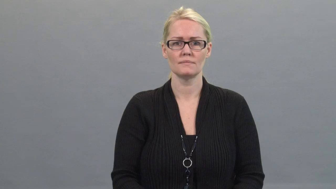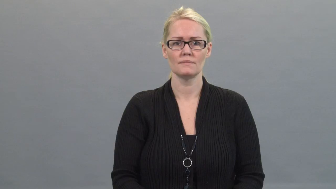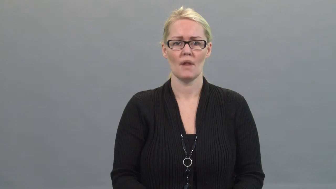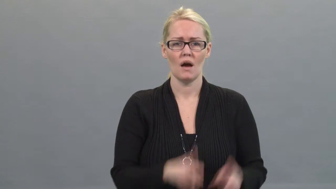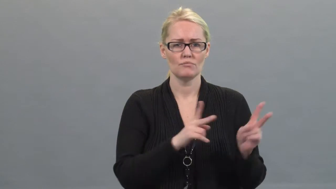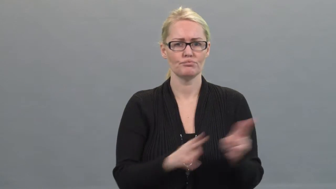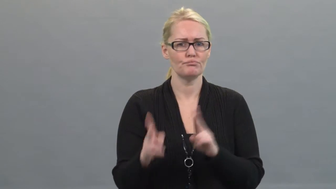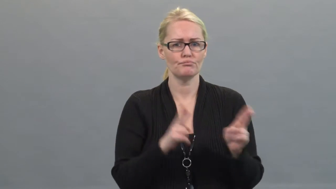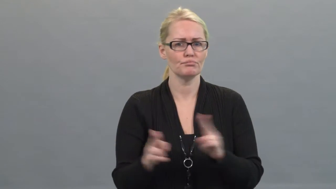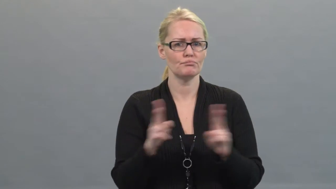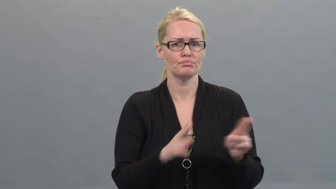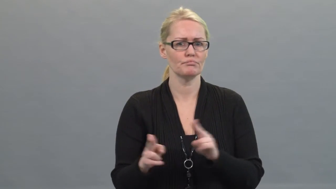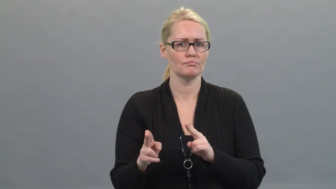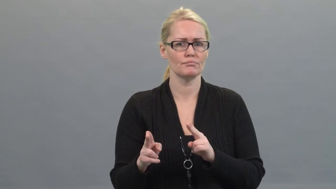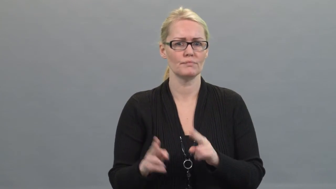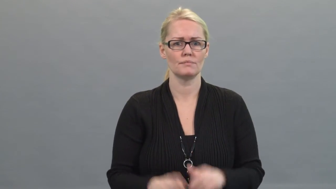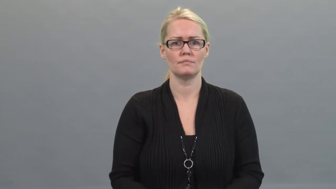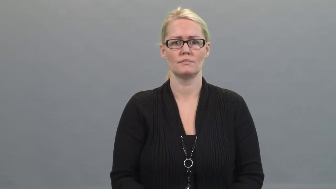Klippivinna kvikmynda